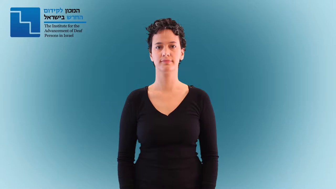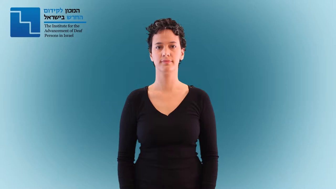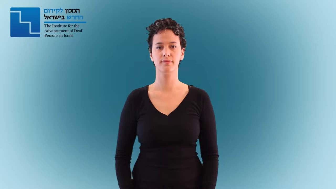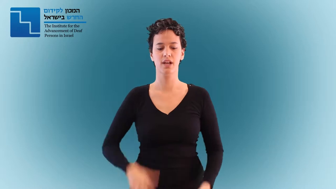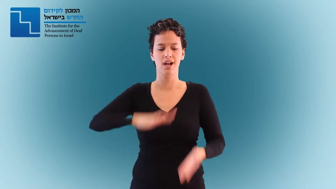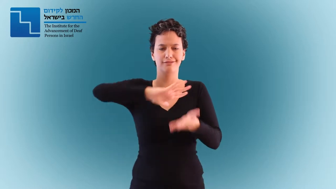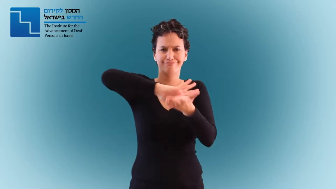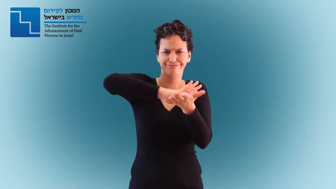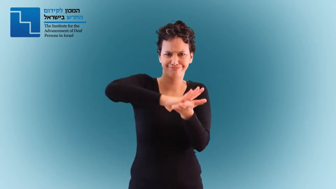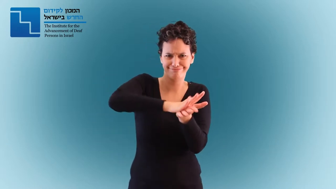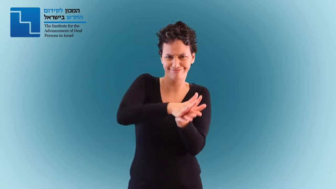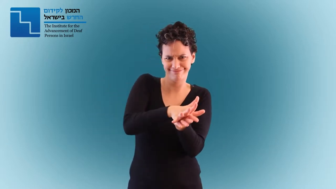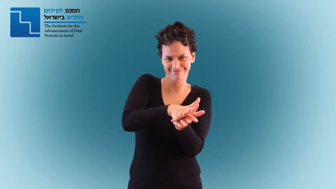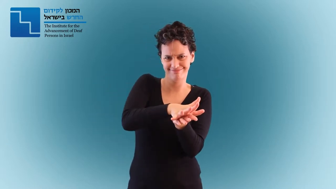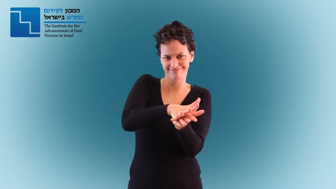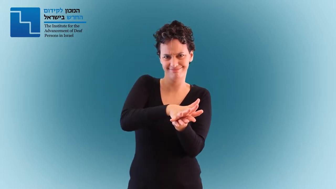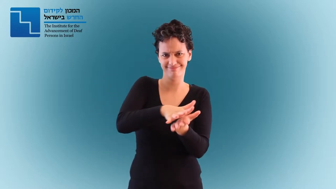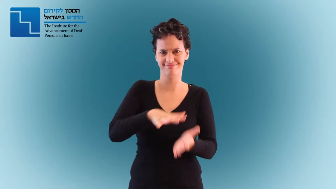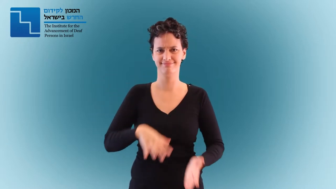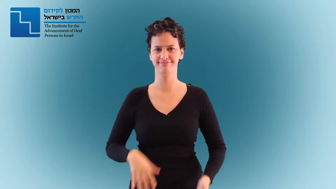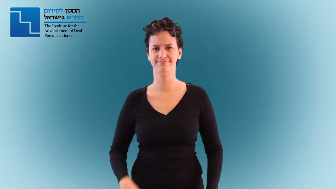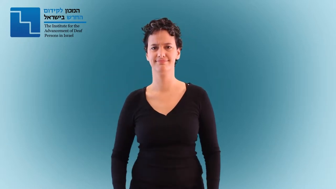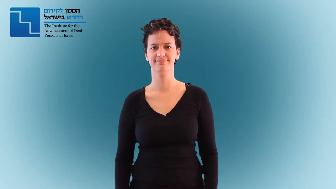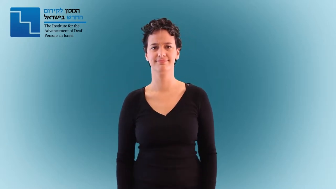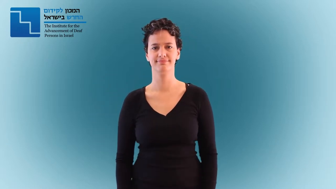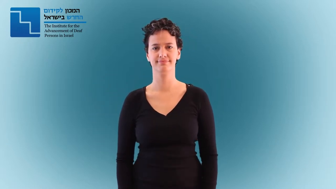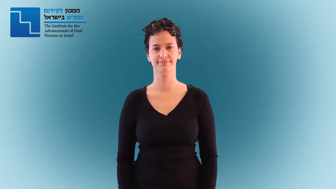למעוך